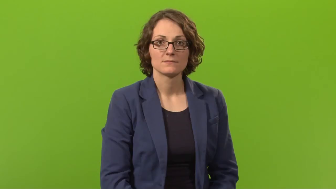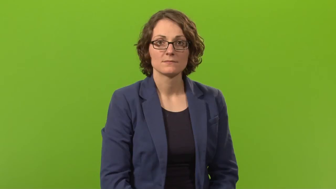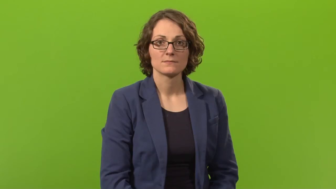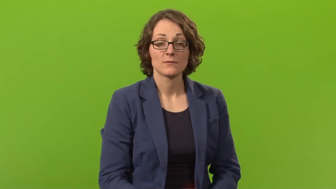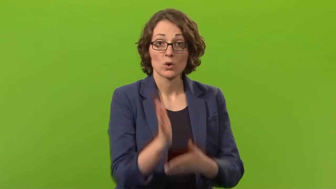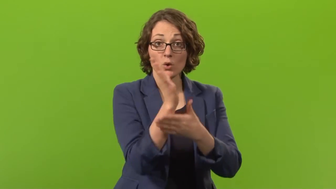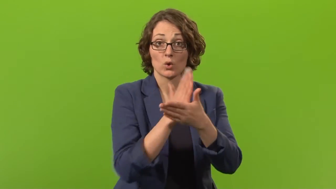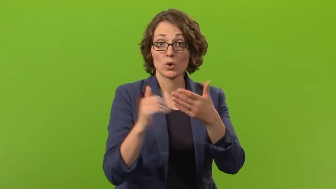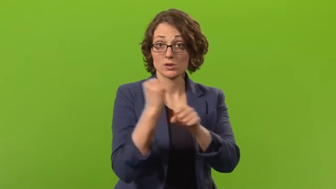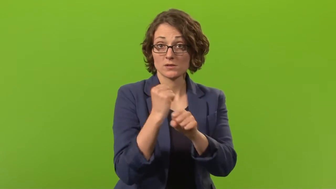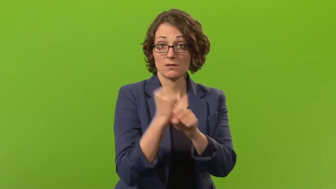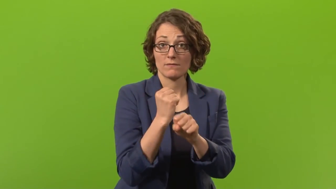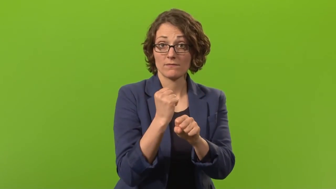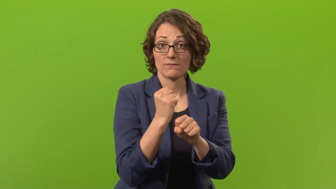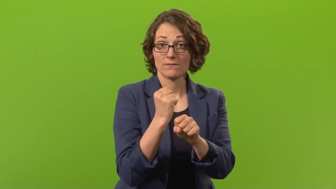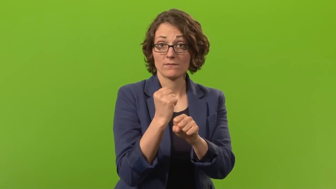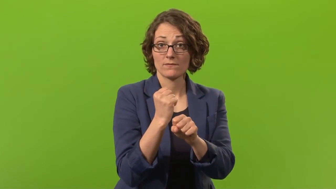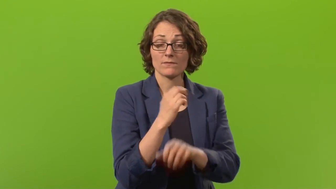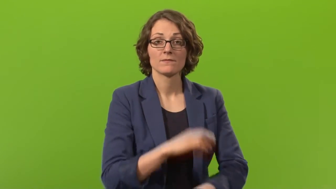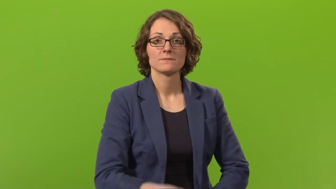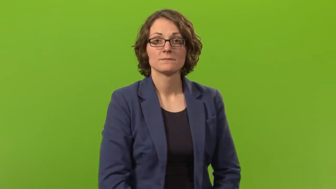Hlutastarf